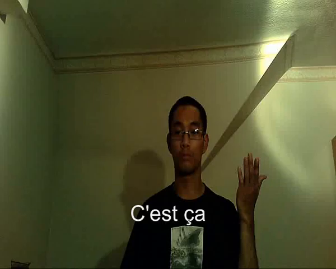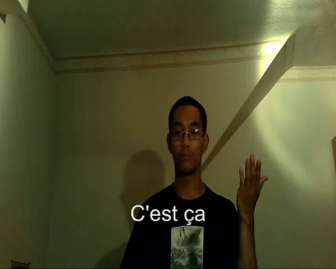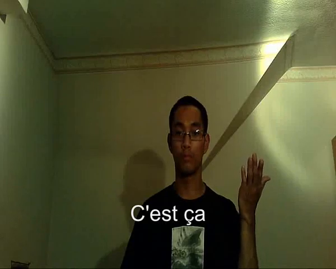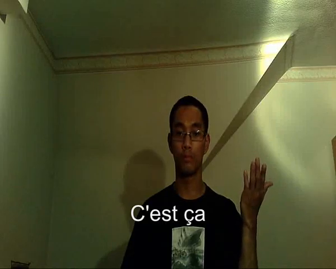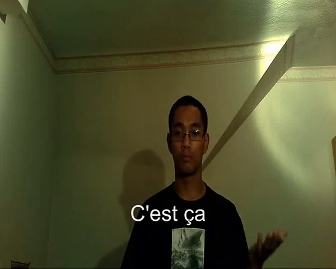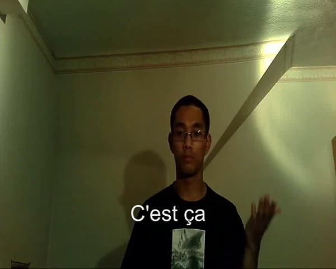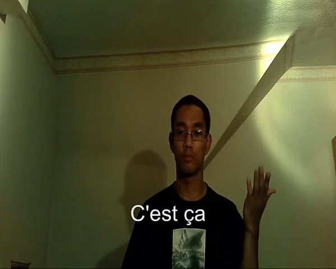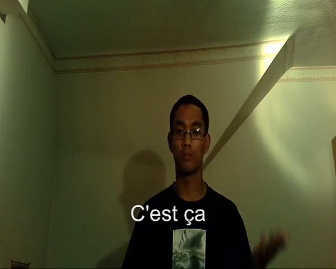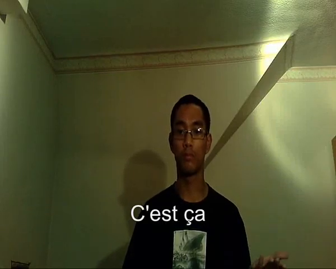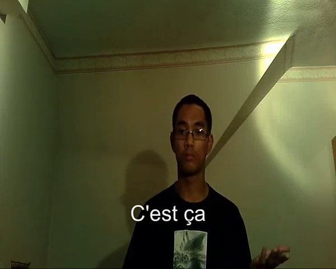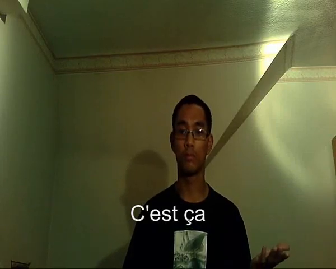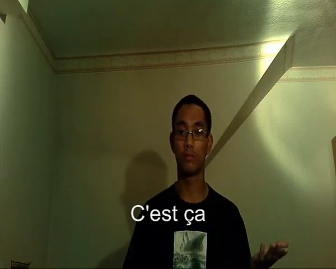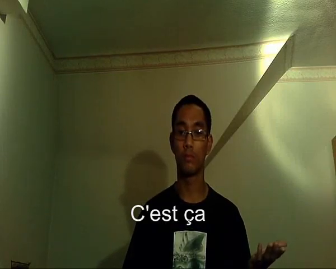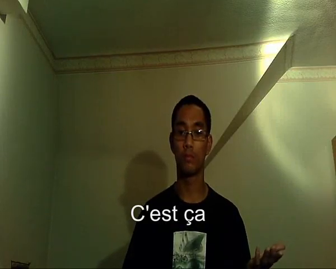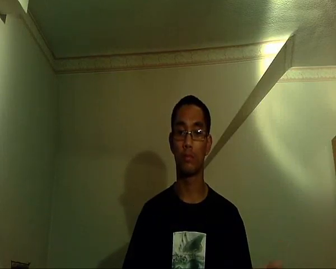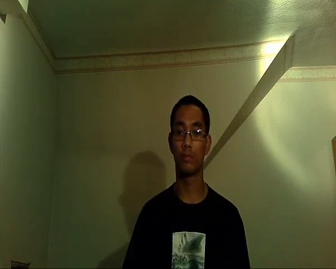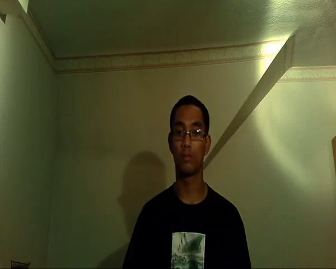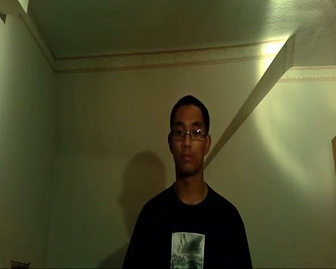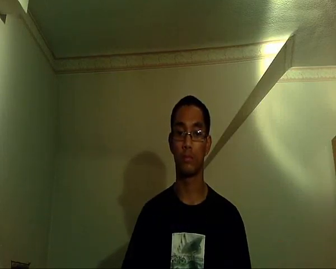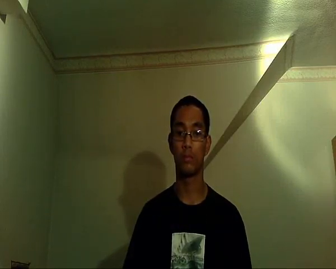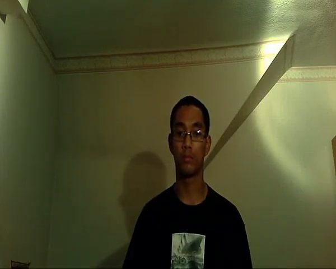C'est ça